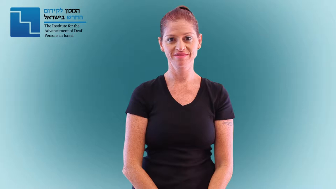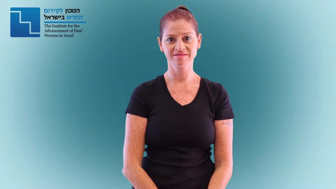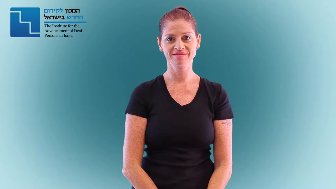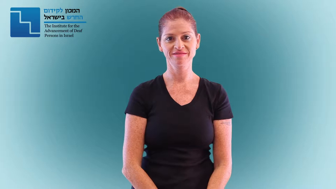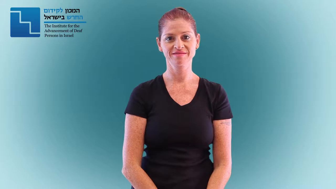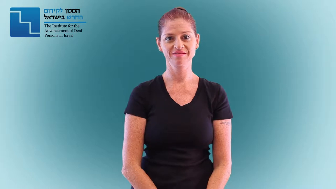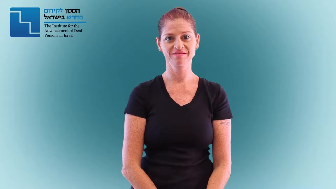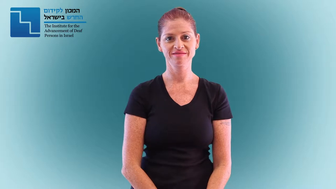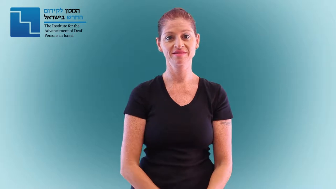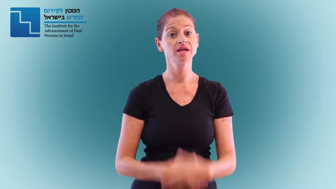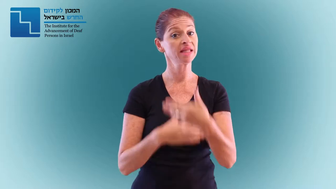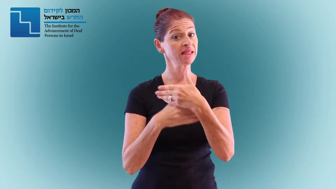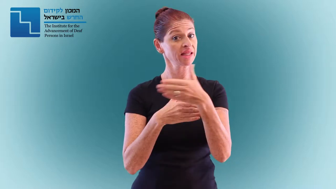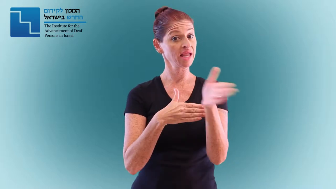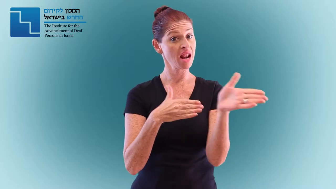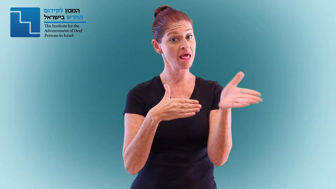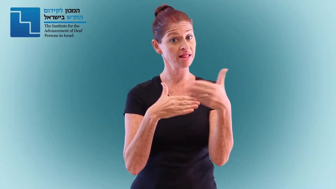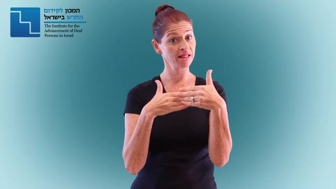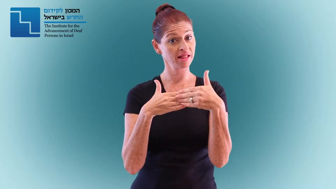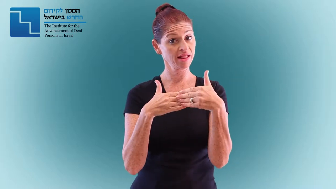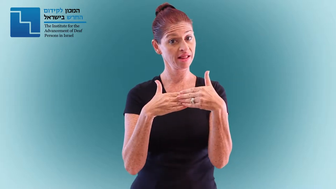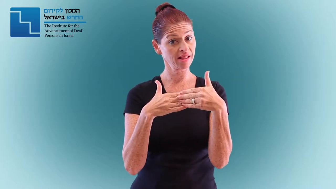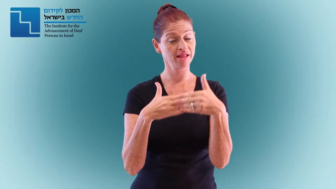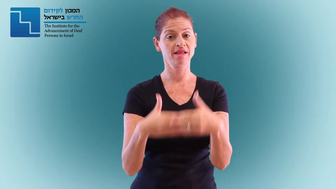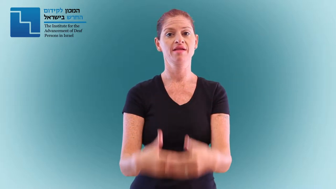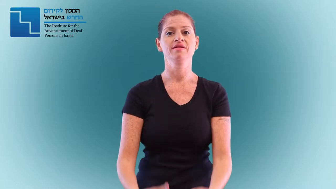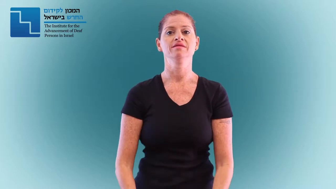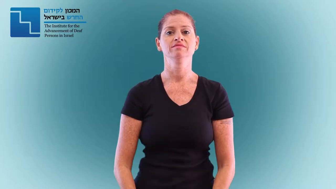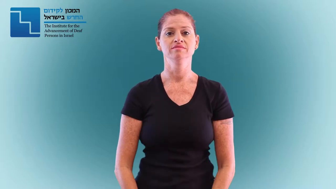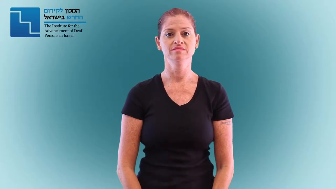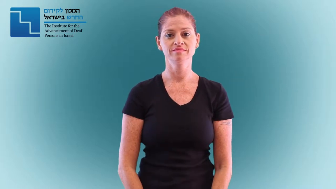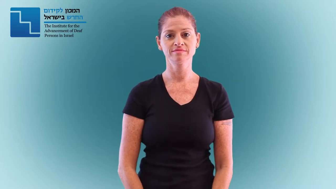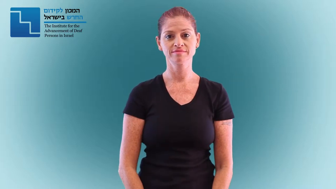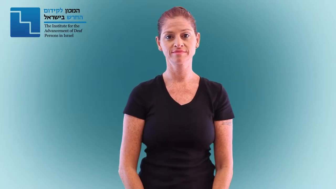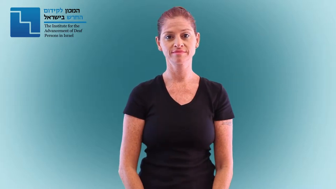דלת